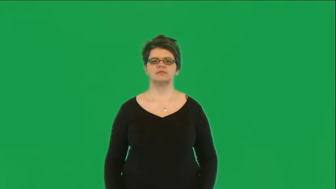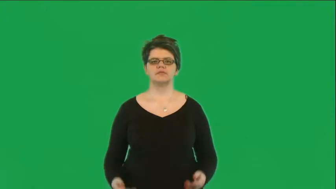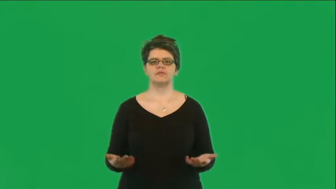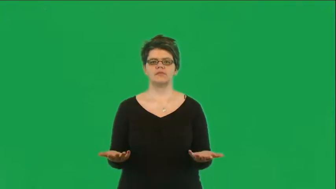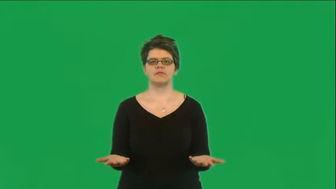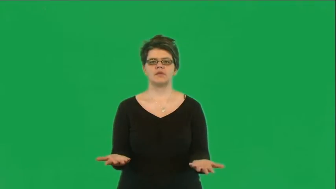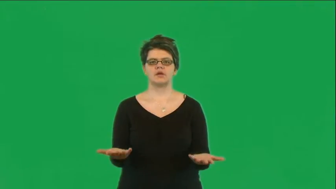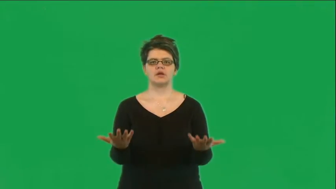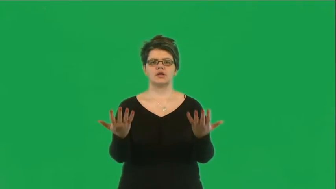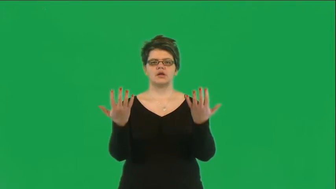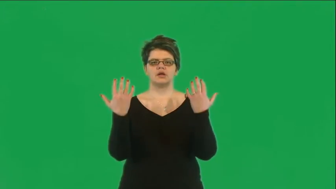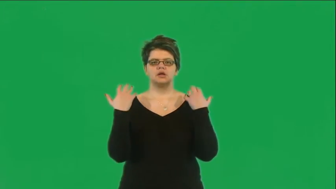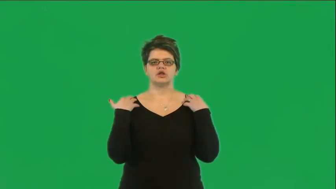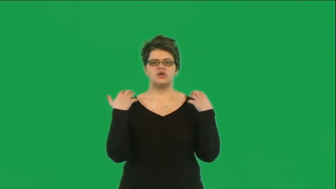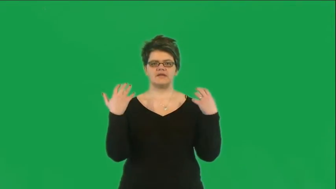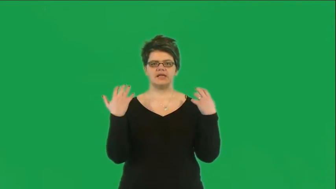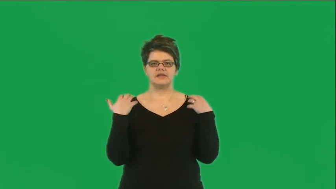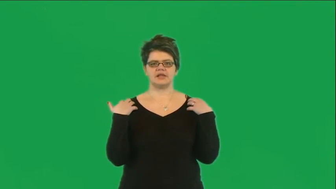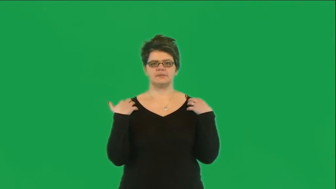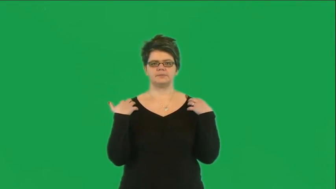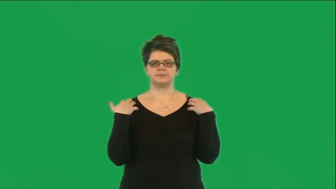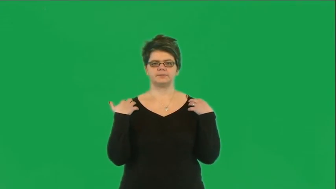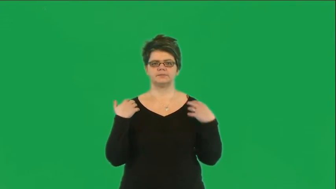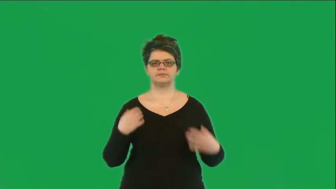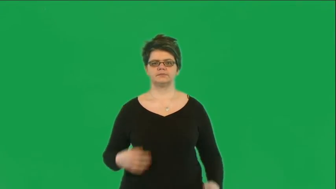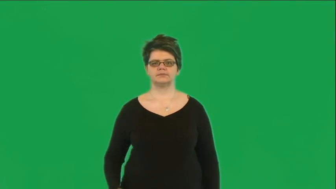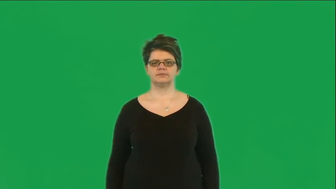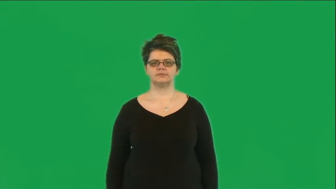doznanie